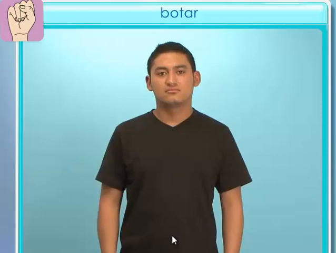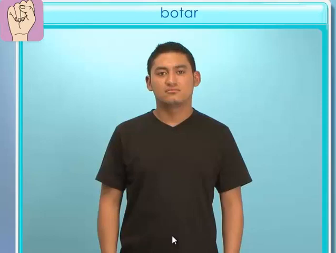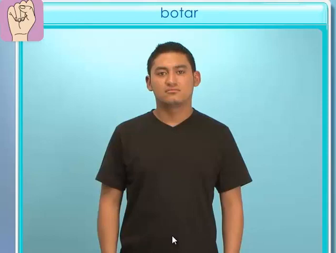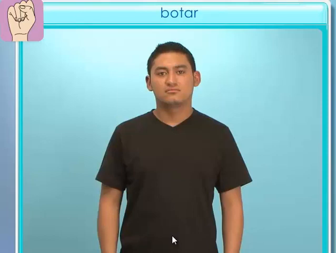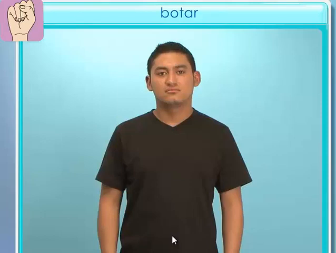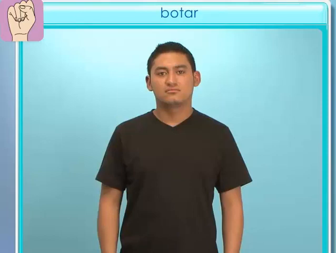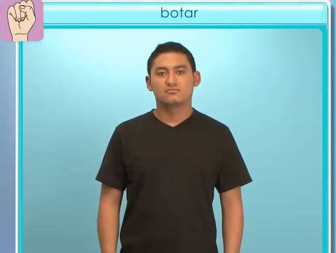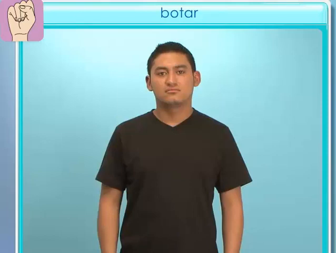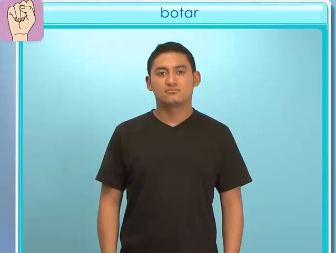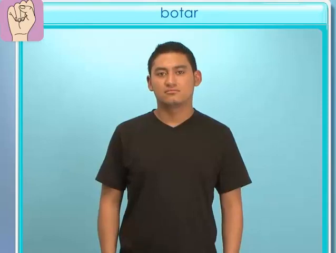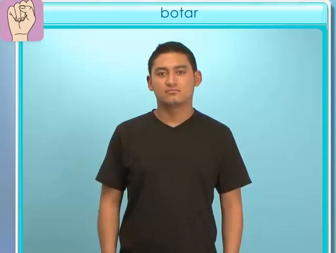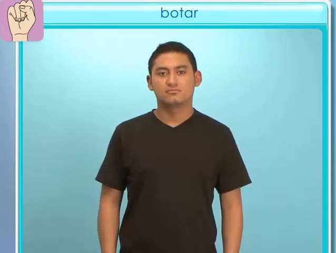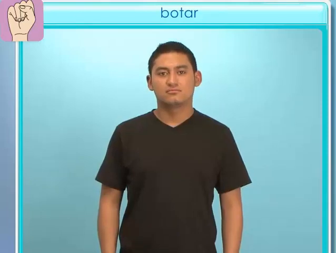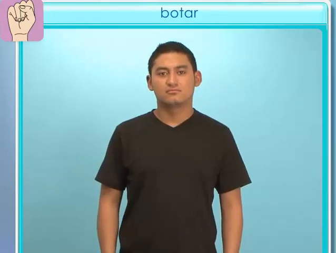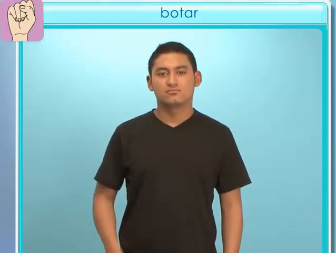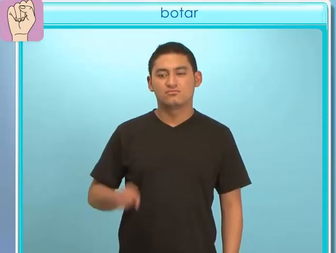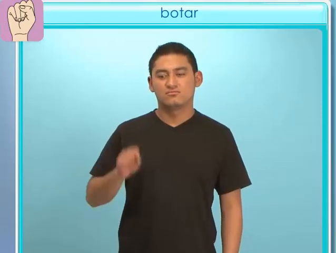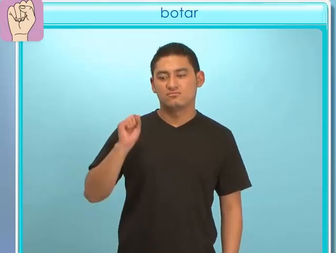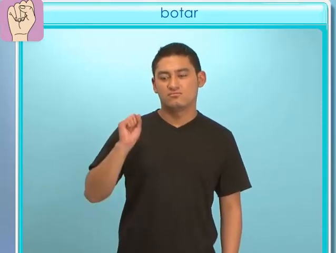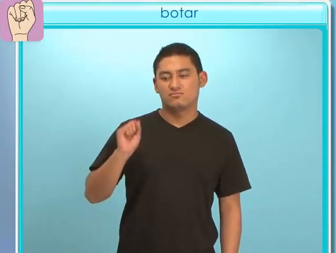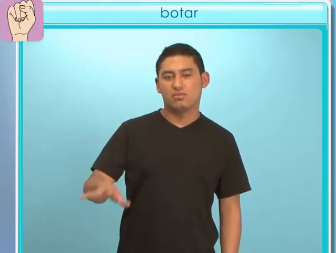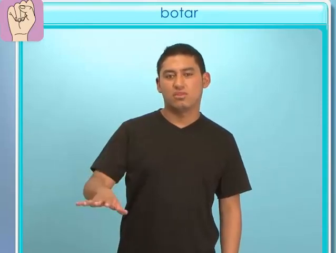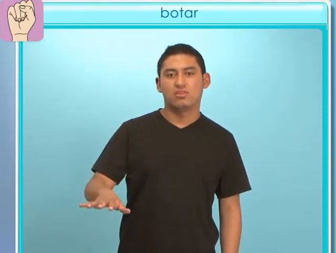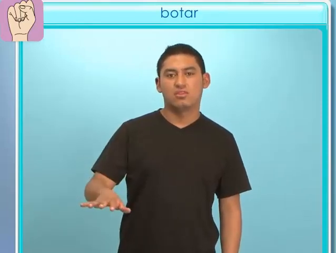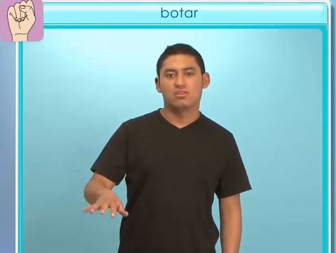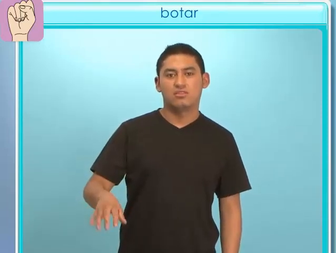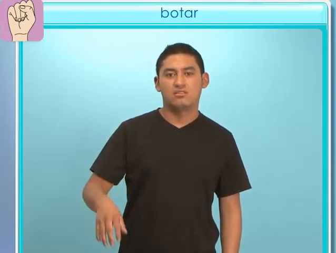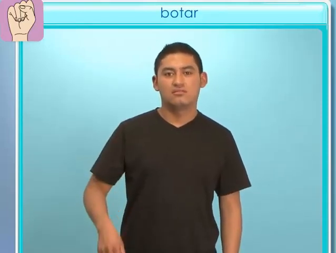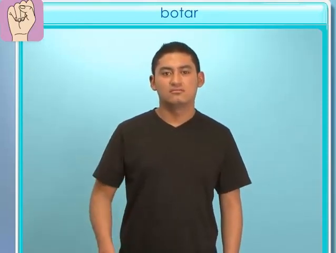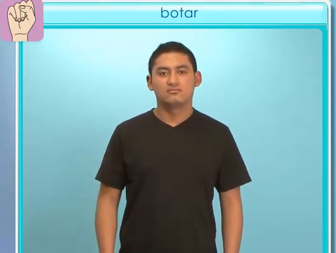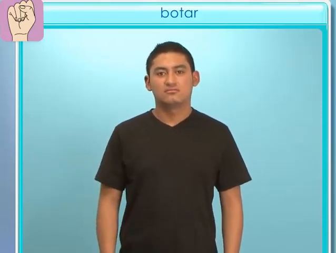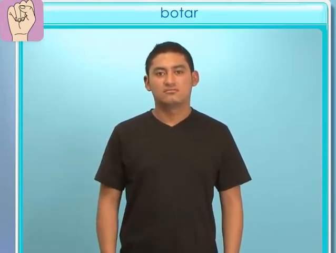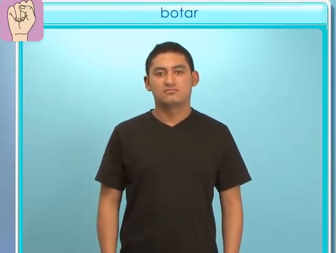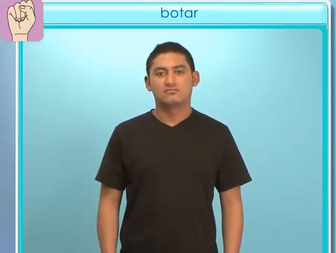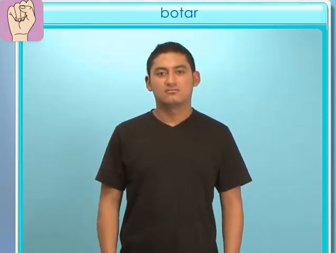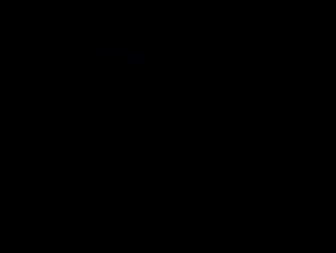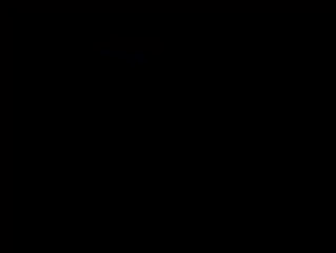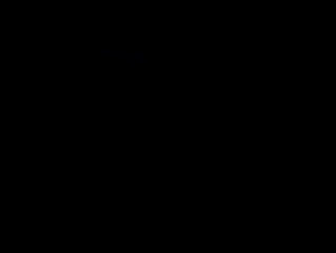Botar